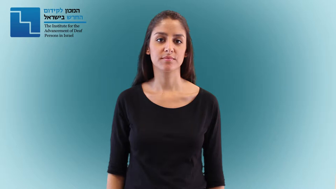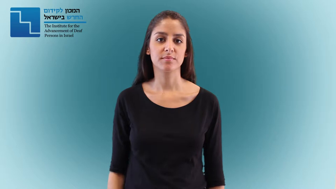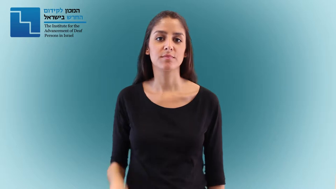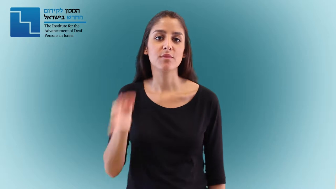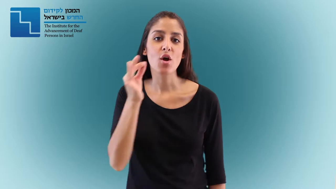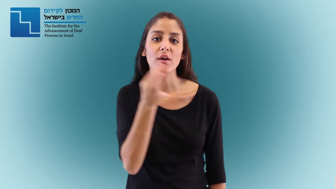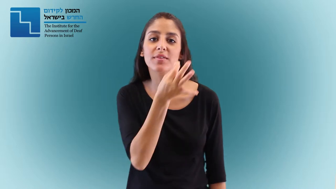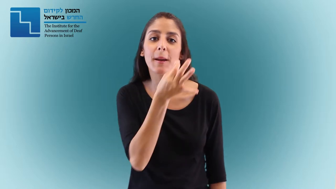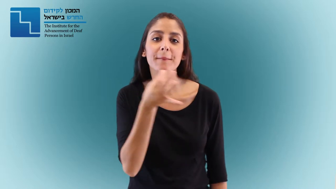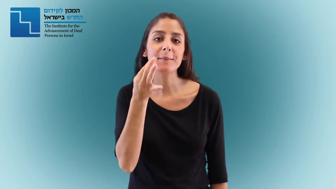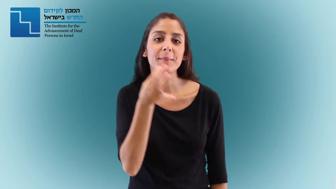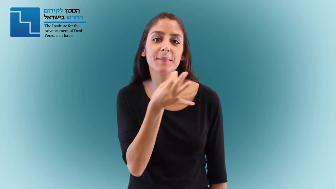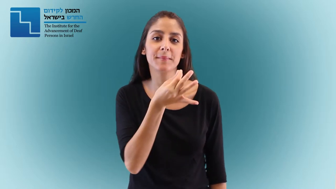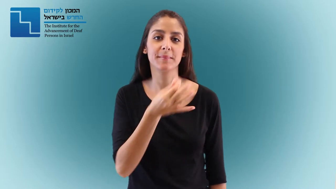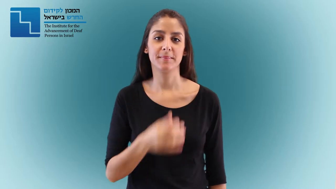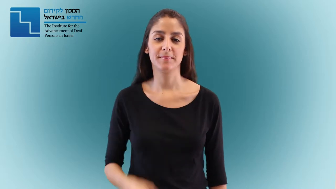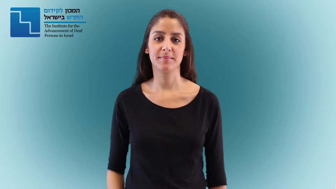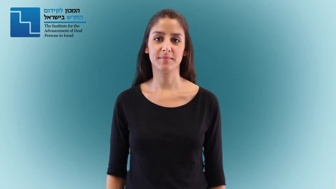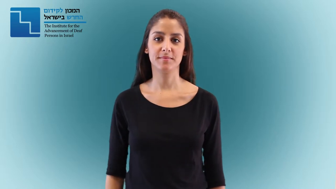אודם